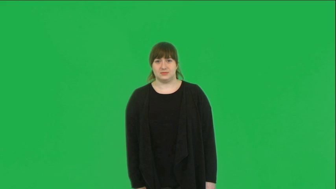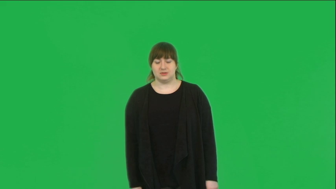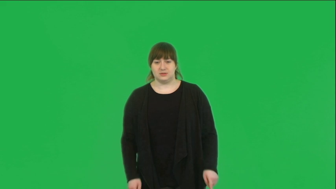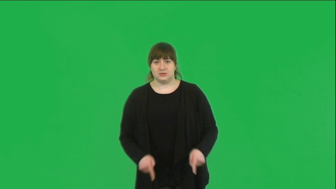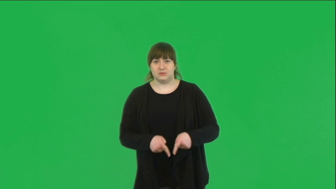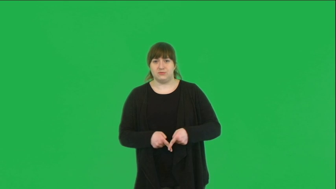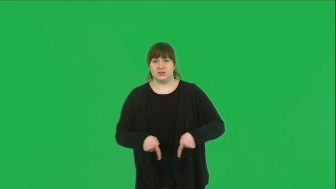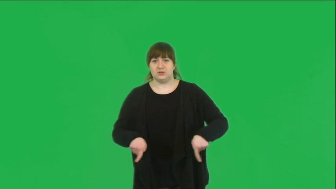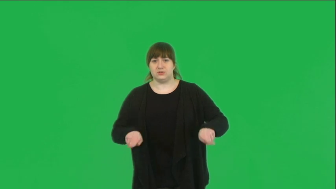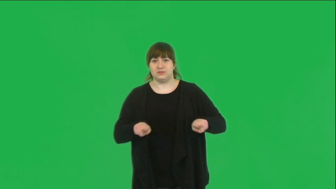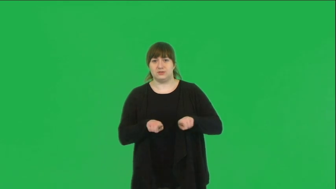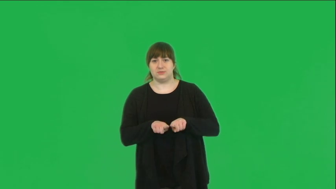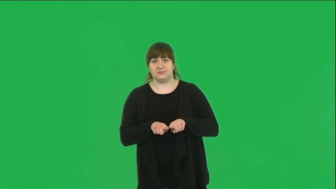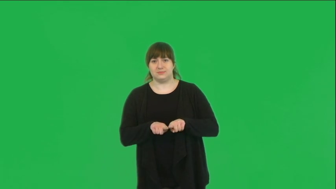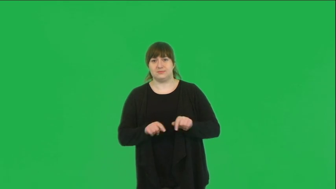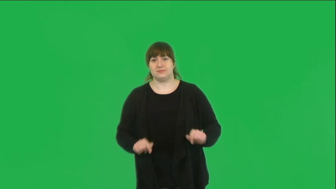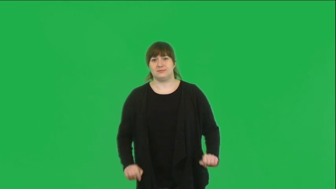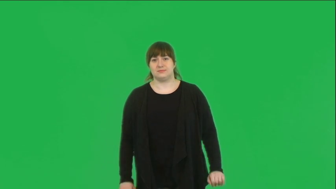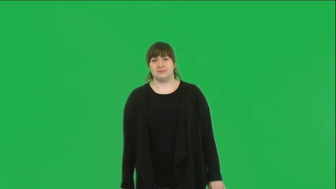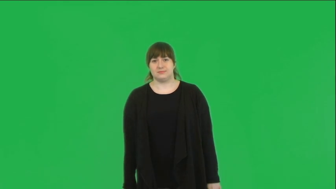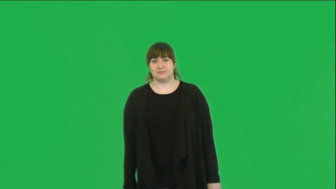wykonywać